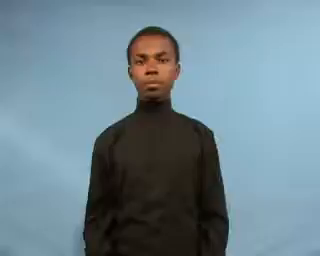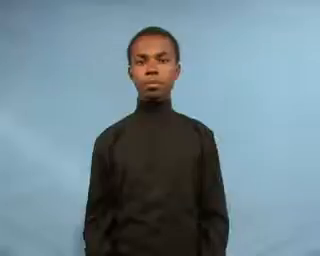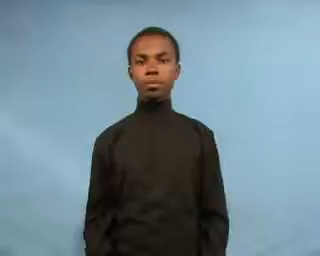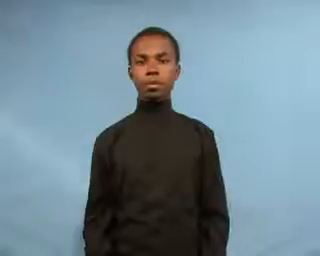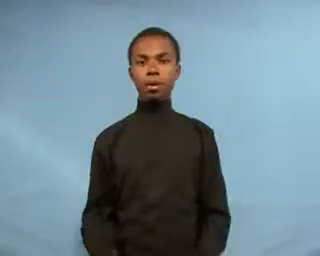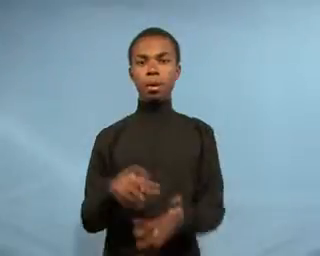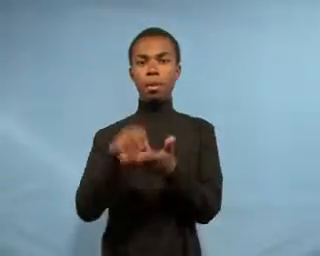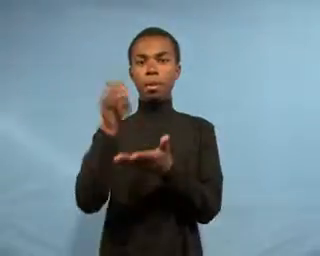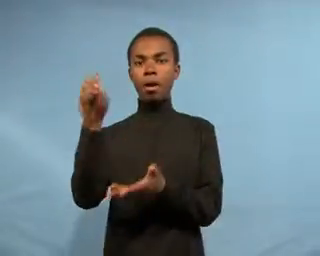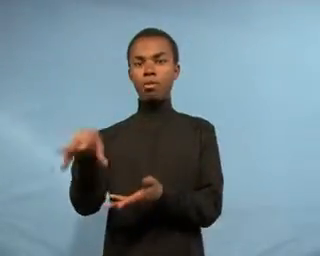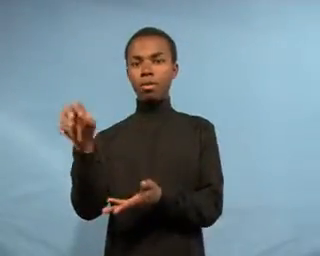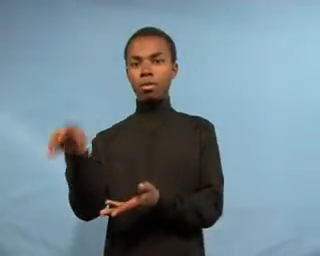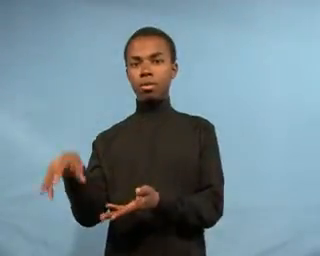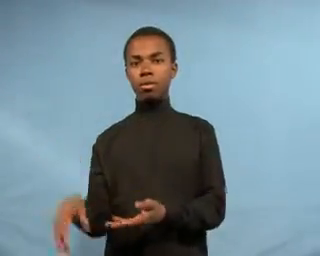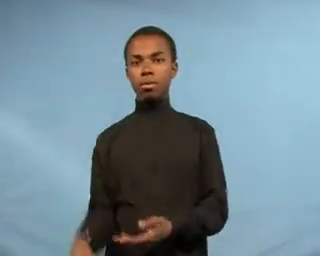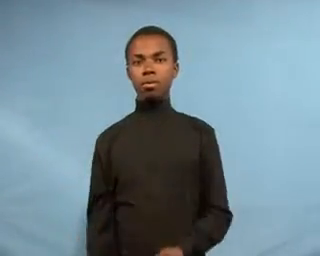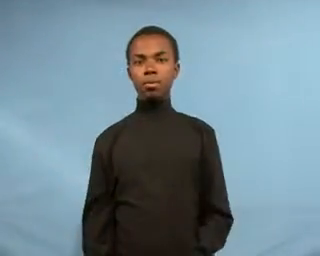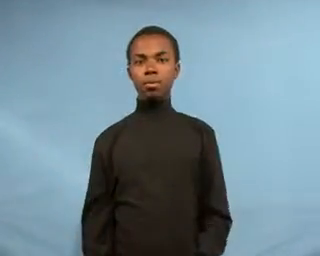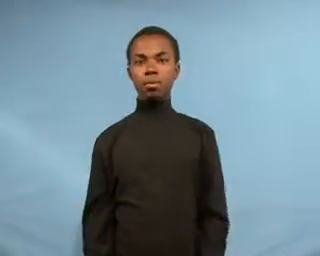mamafy